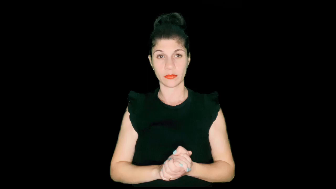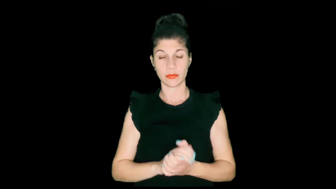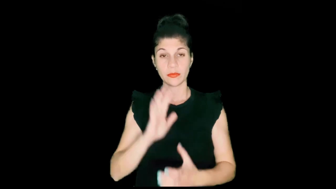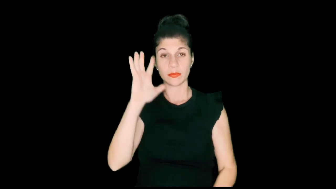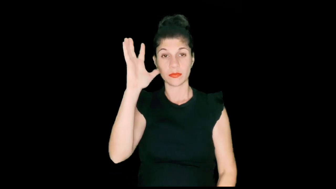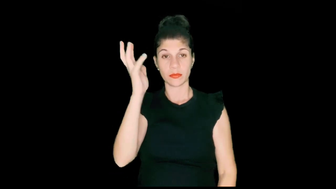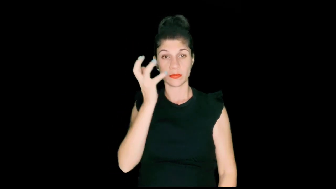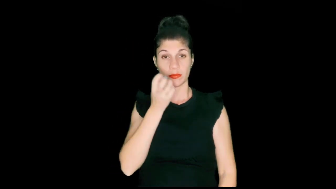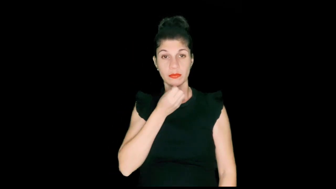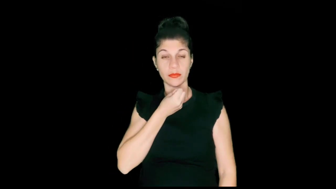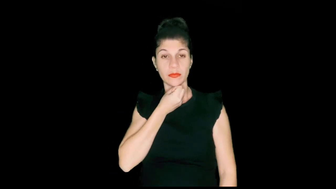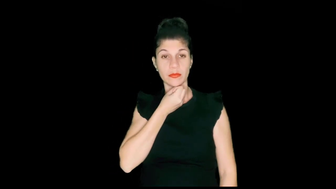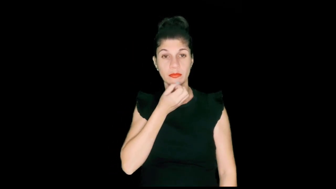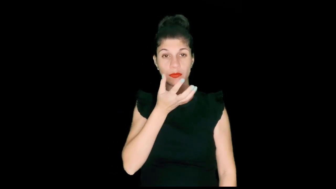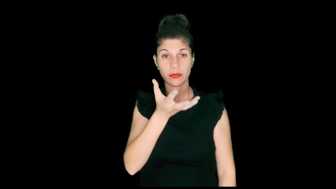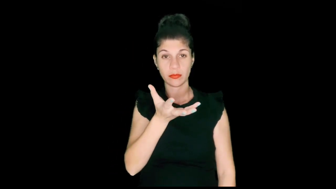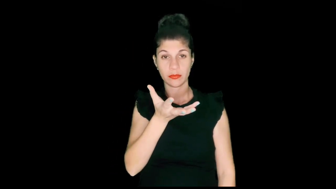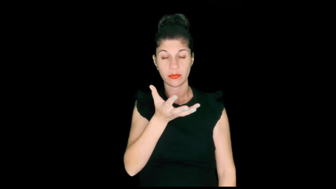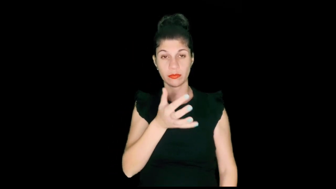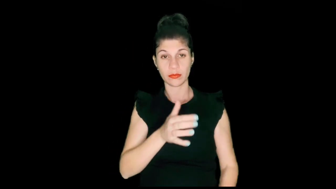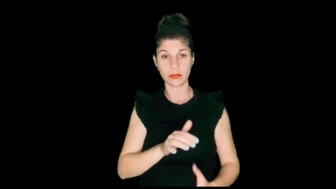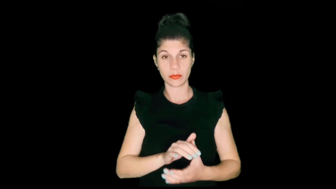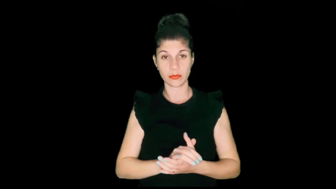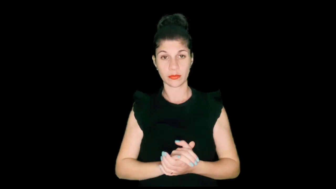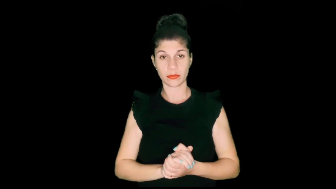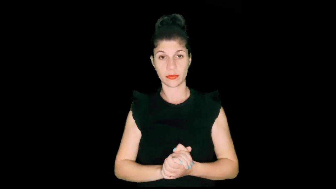PSICOFONIA